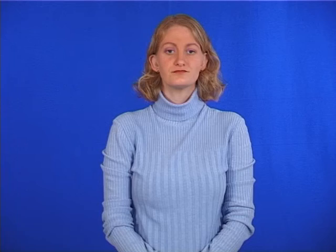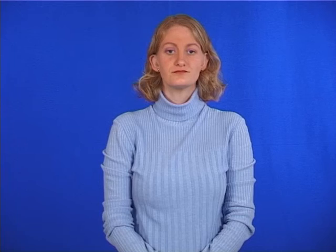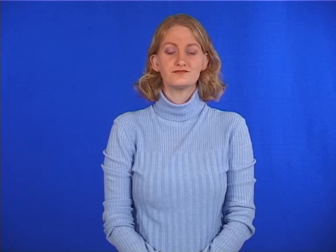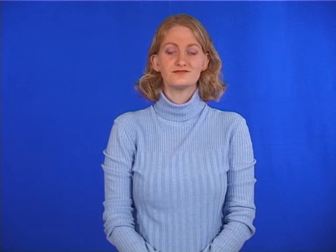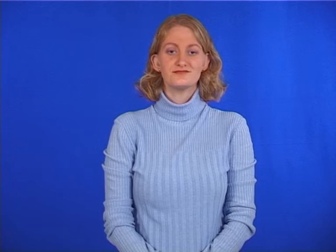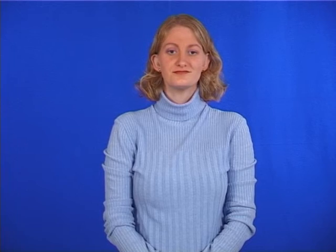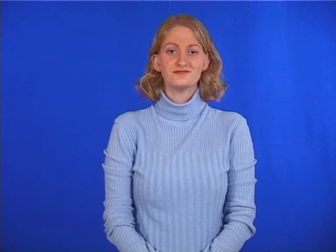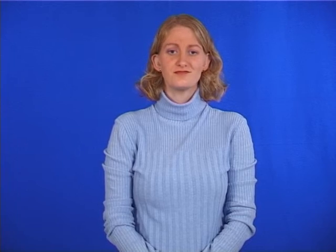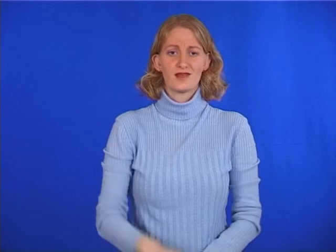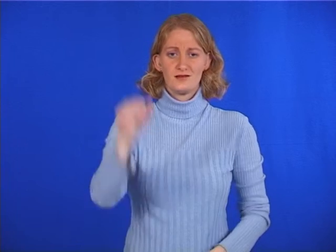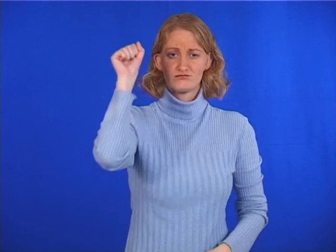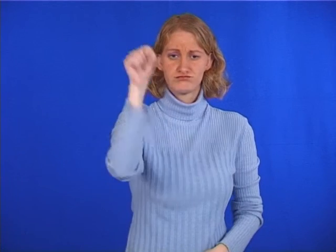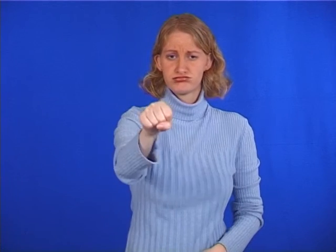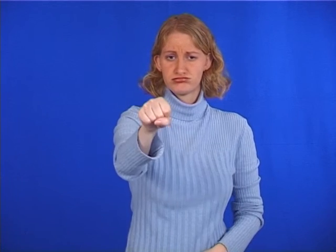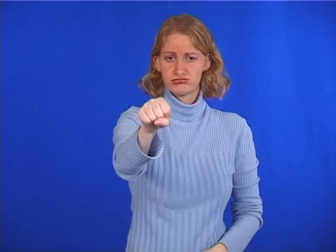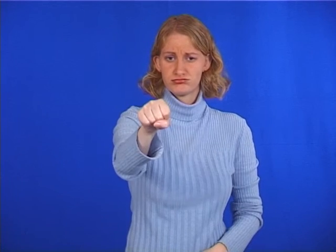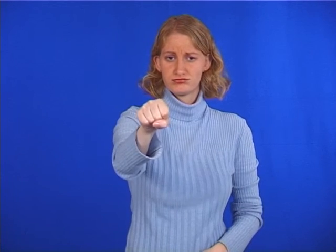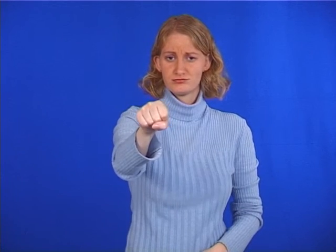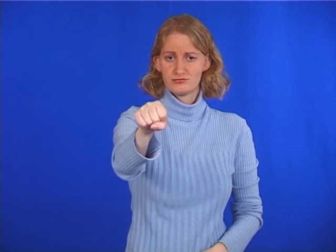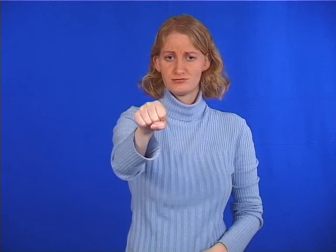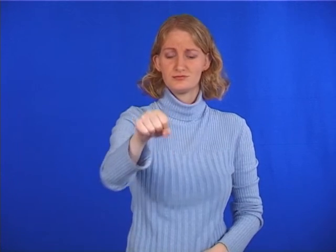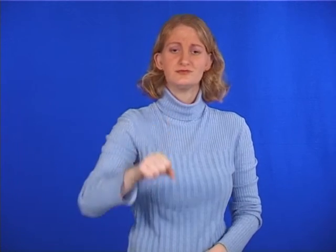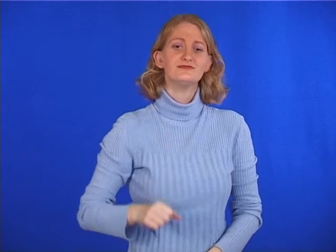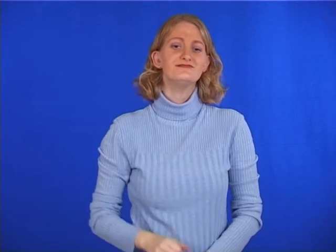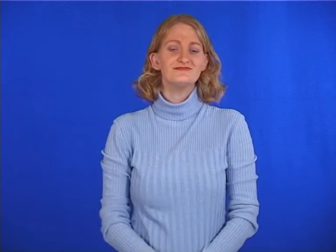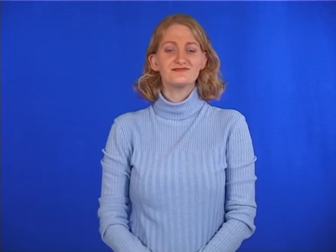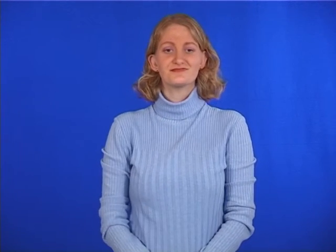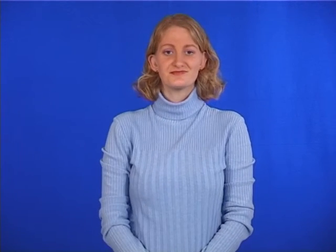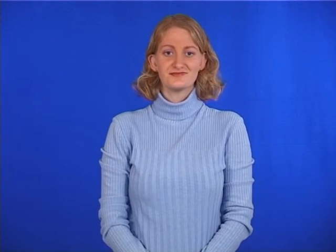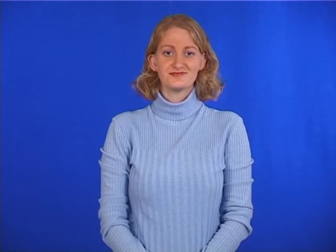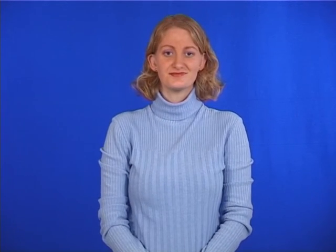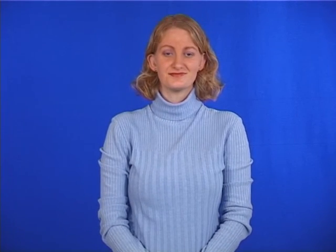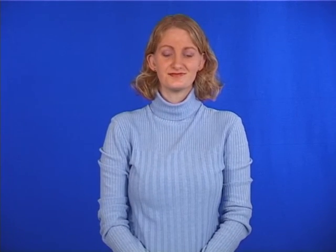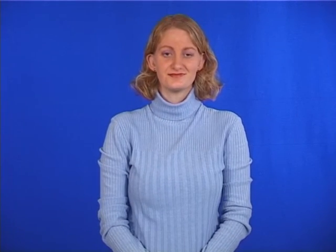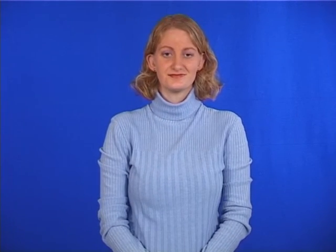sigra